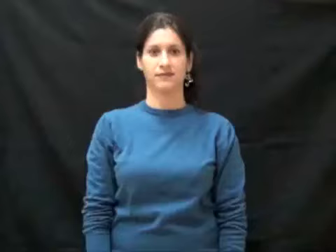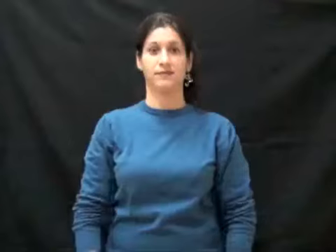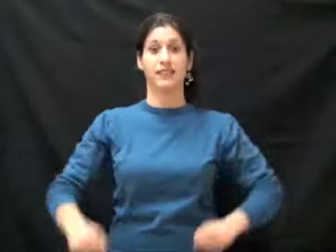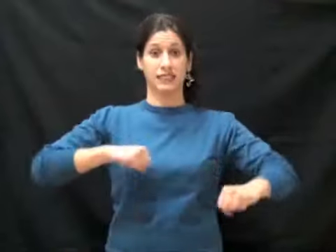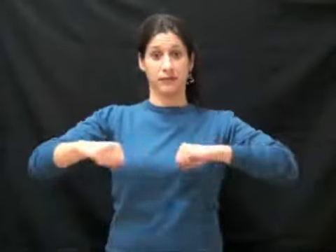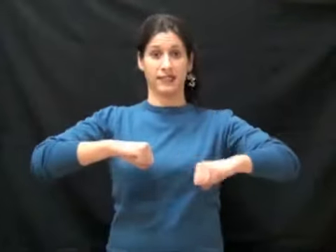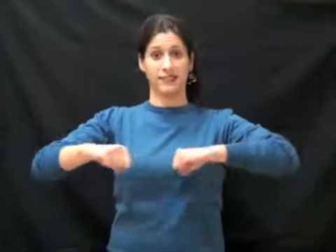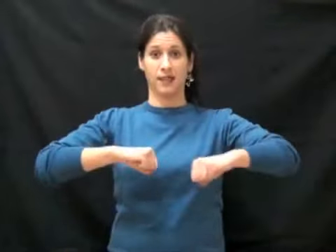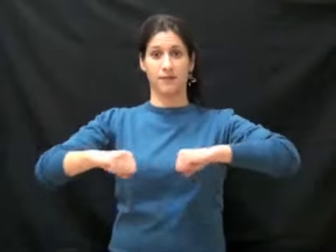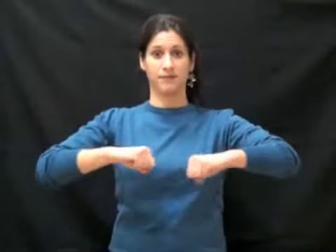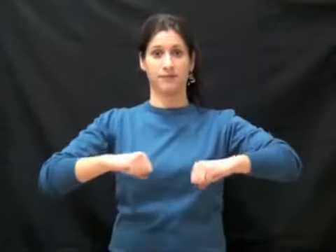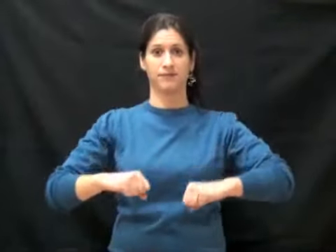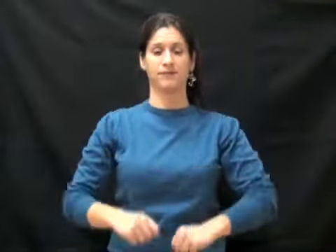La Spezia